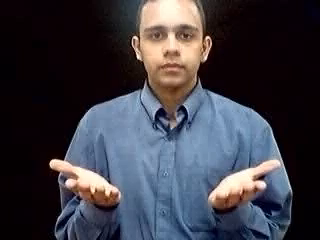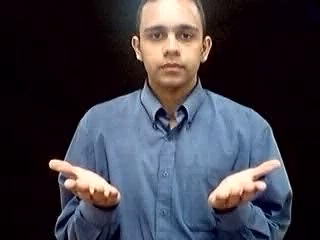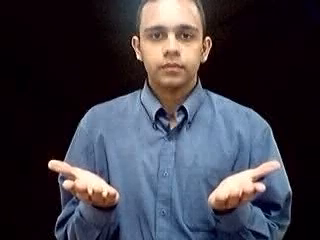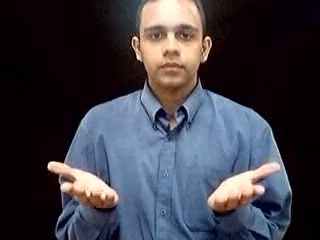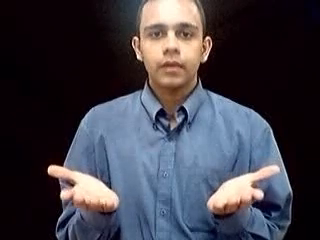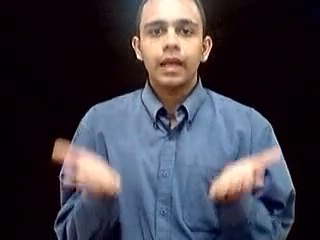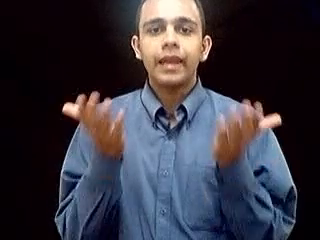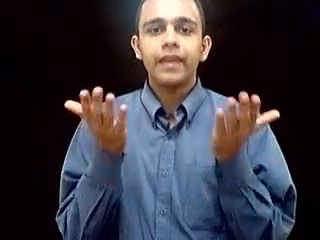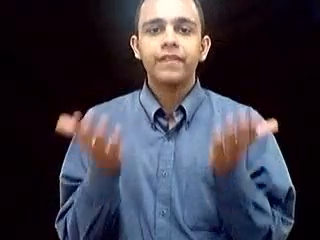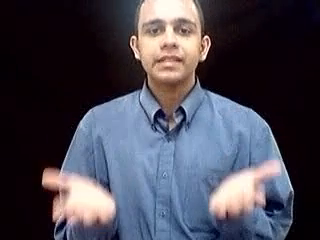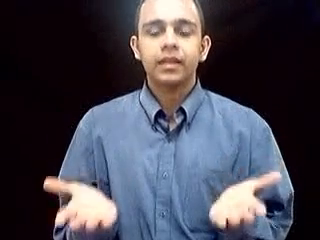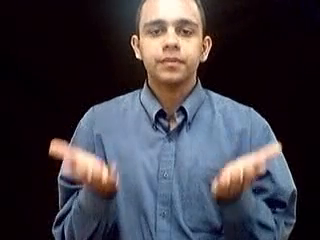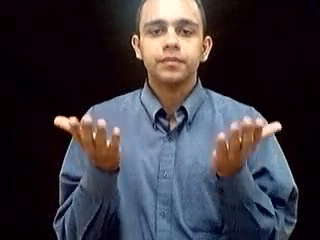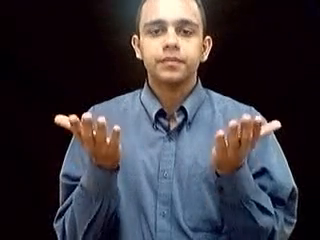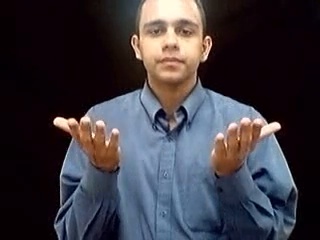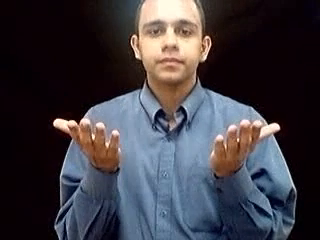leveza